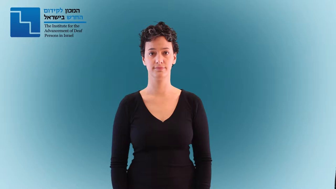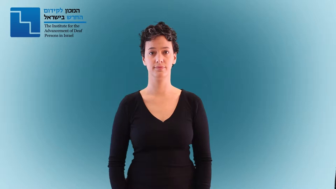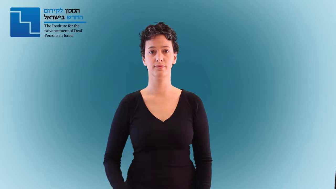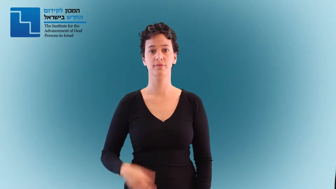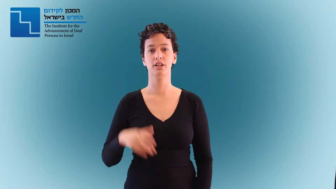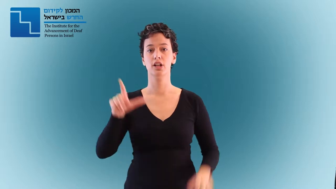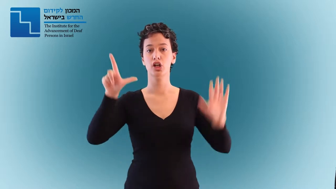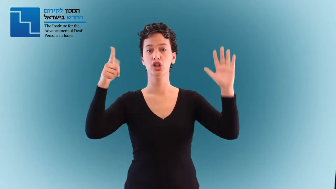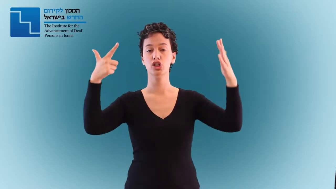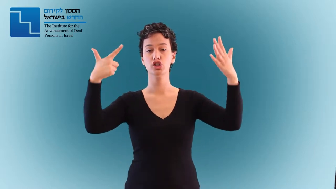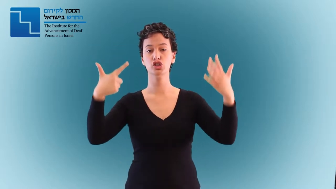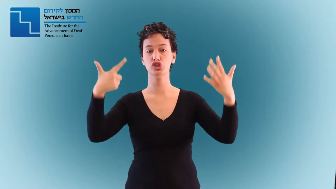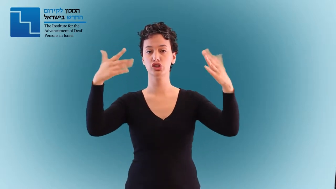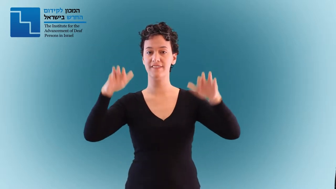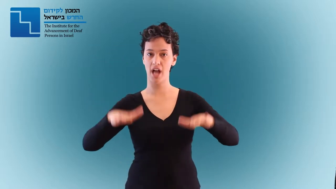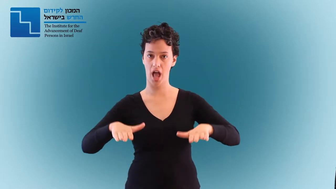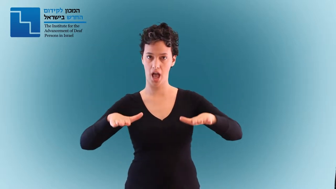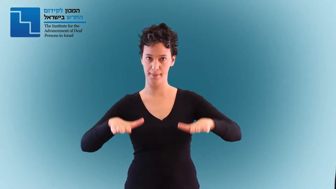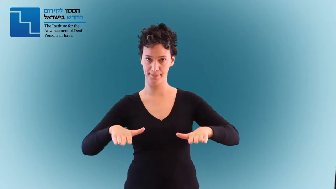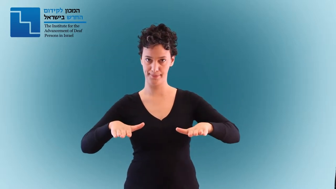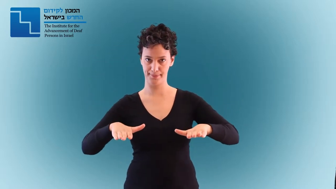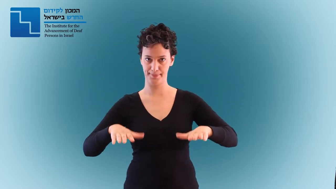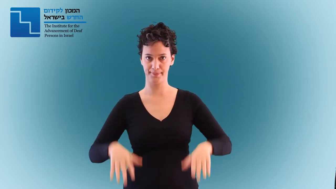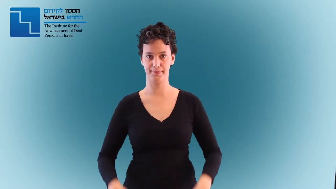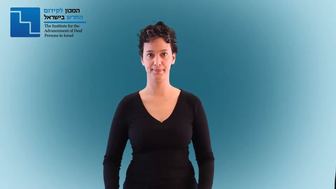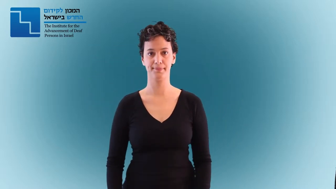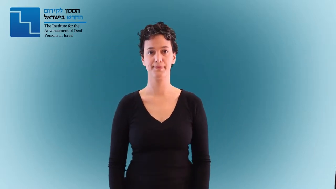שבעה (ימי אבל)